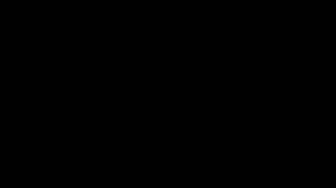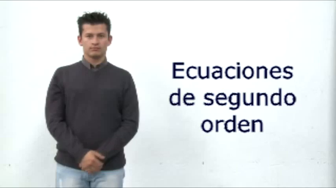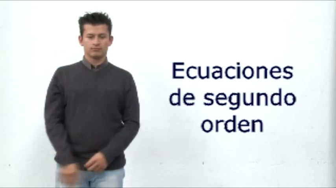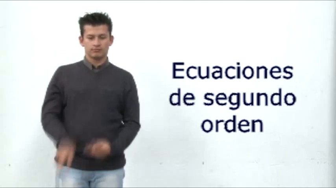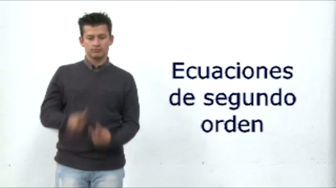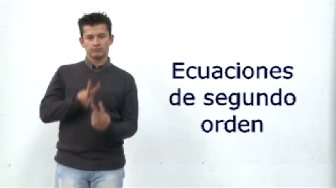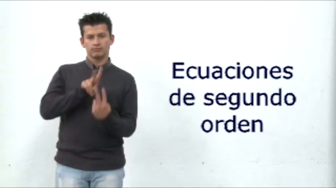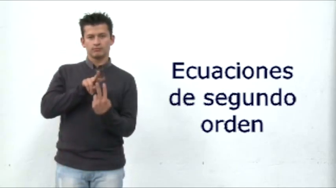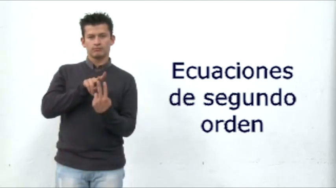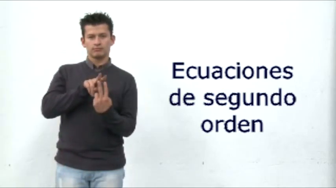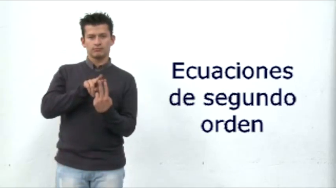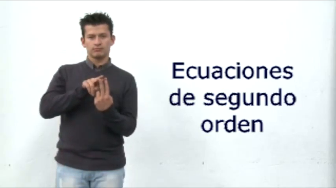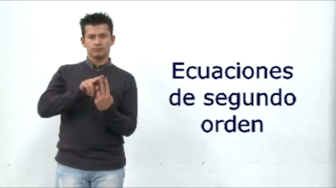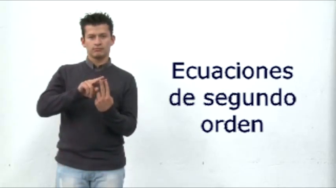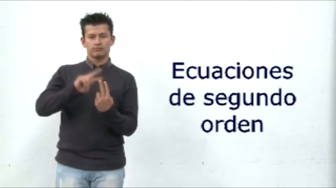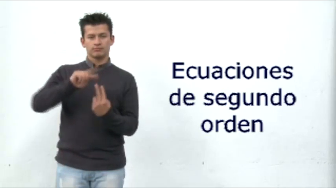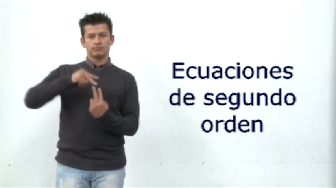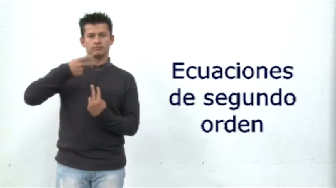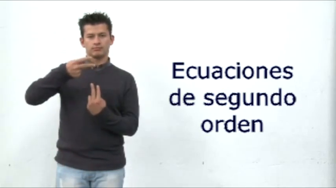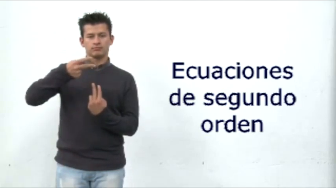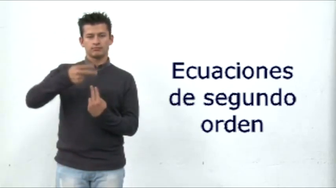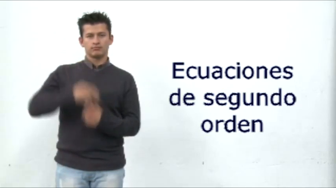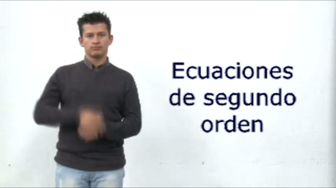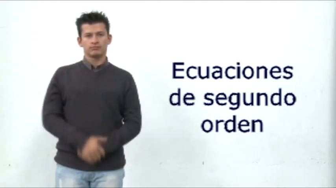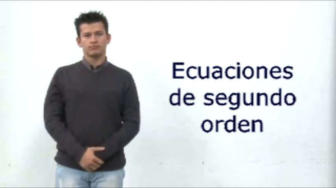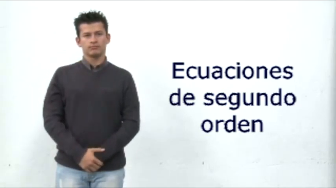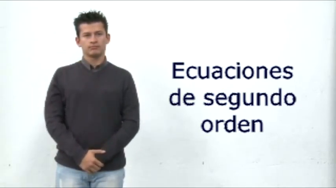Ecuaciones de Segundo Orden